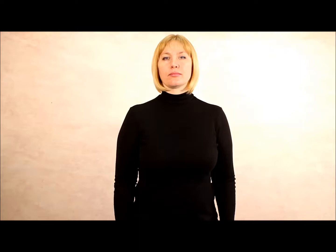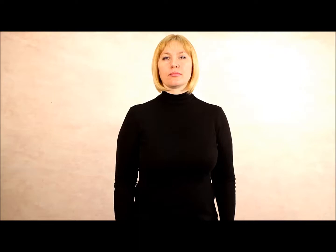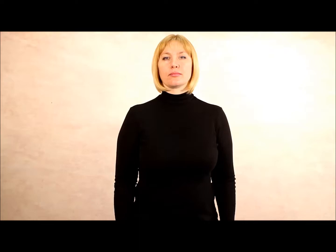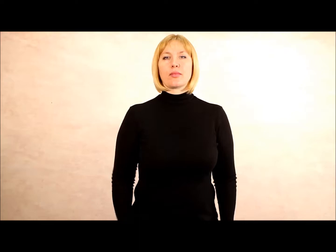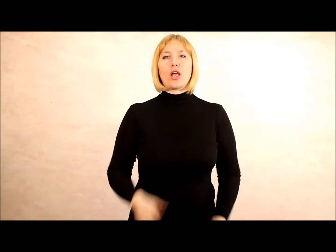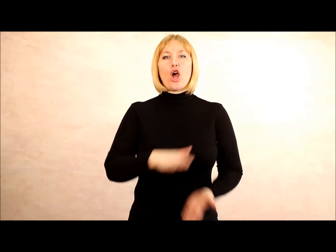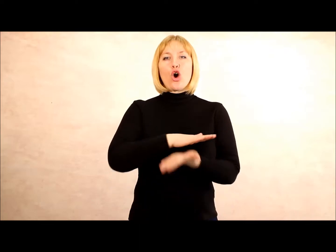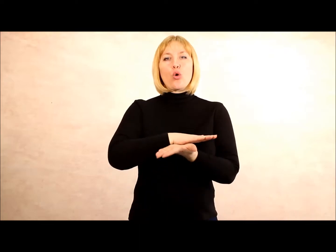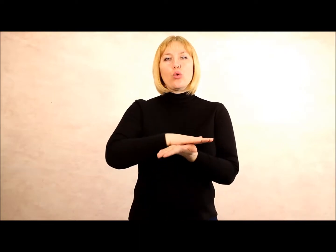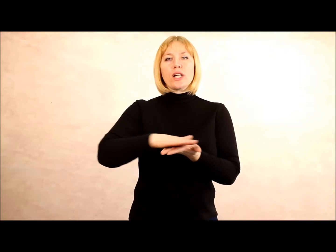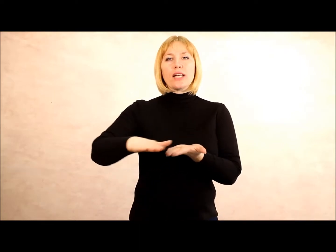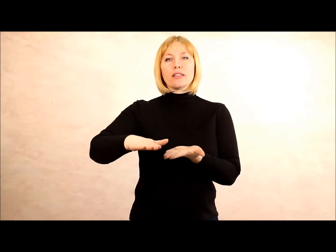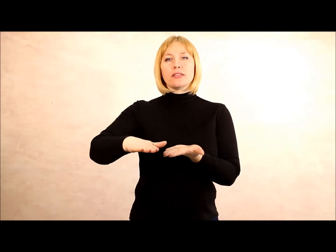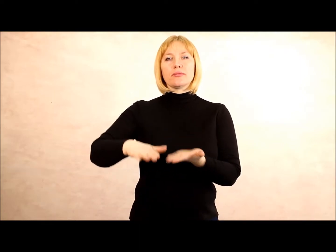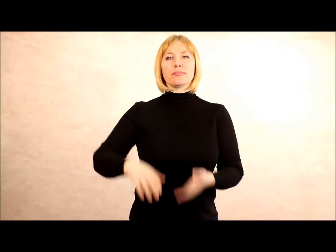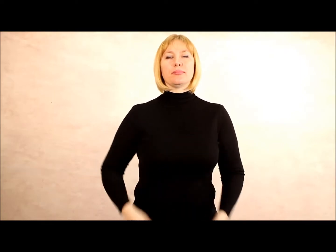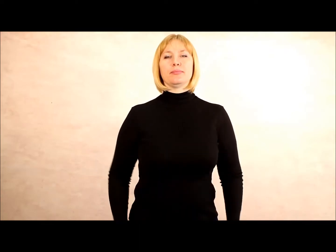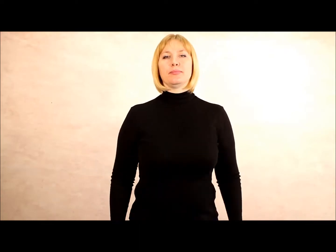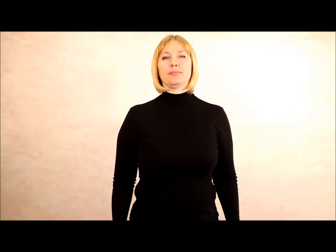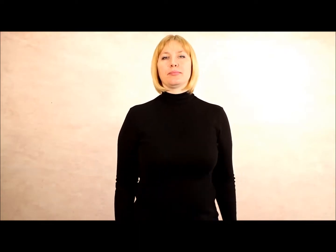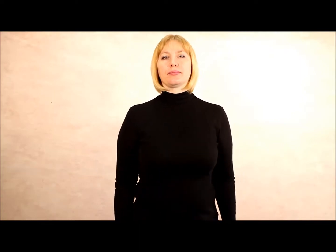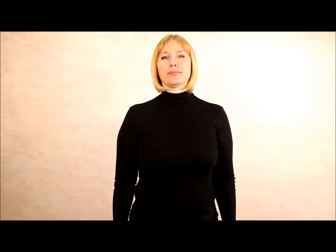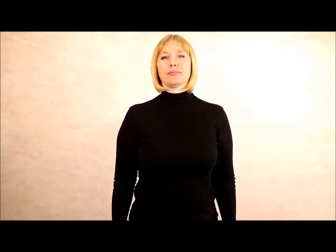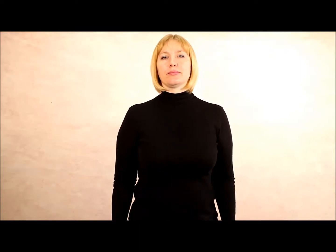Curat